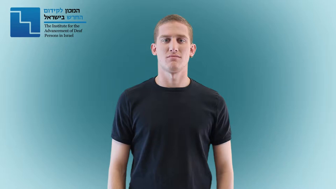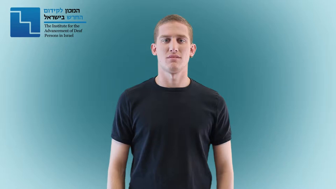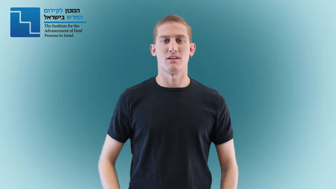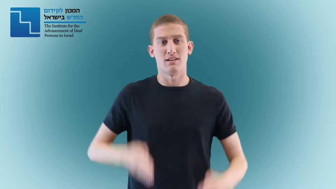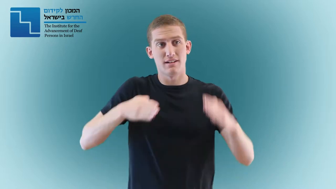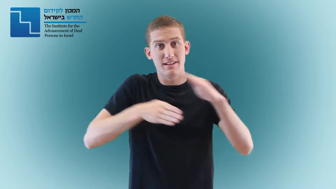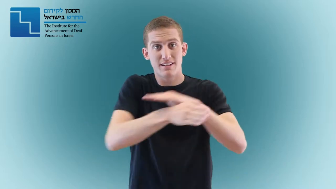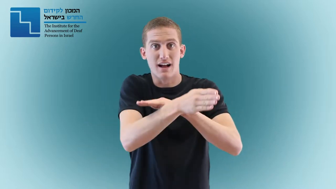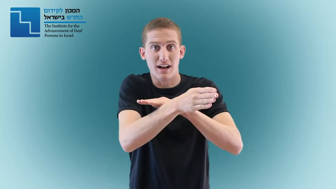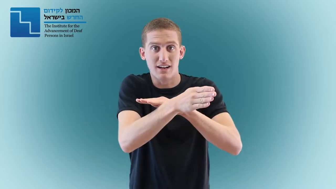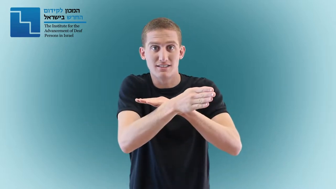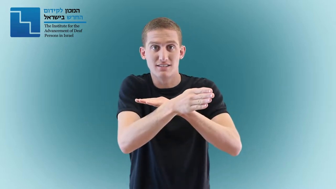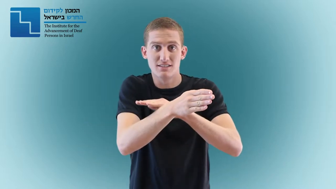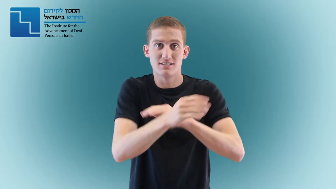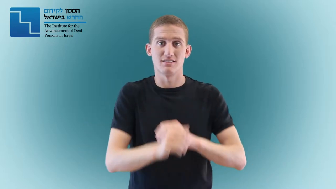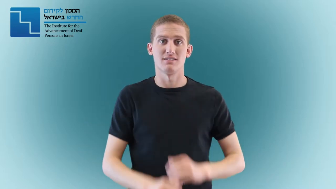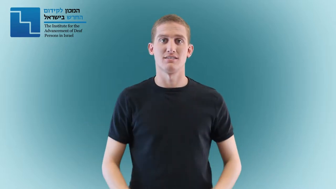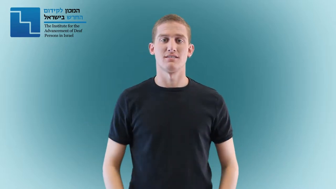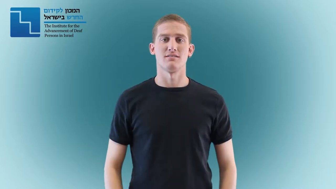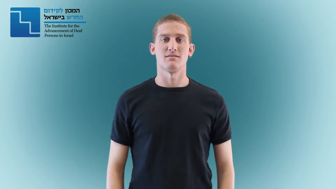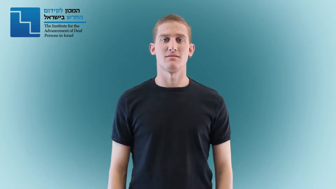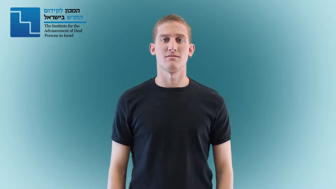להיכנס / כניסה